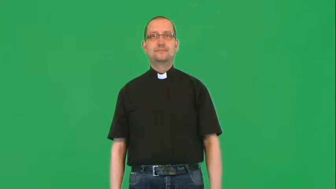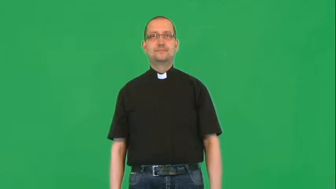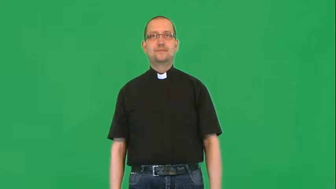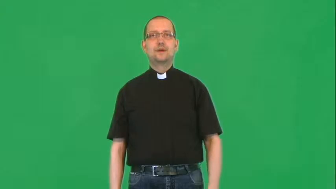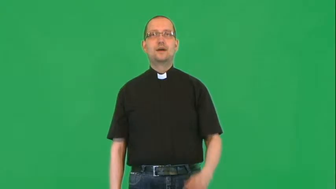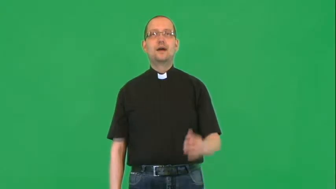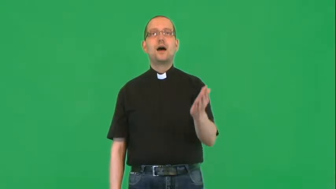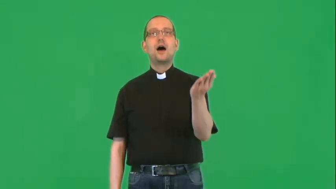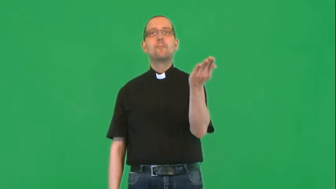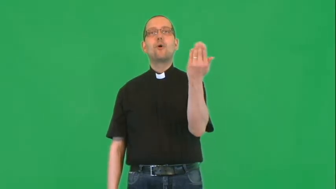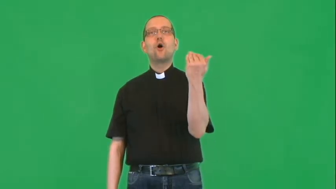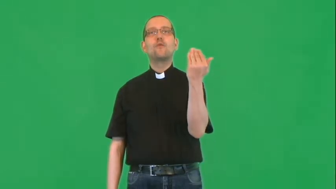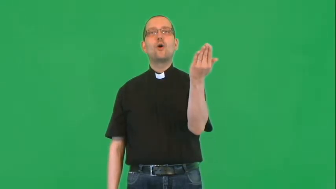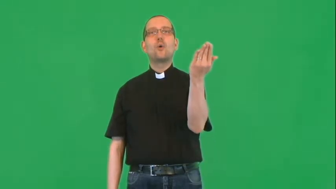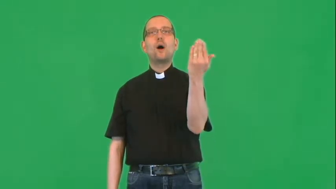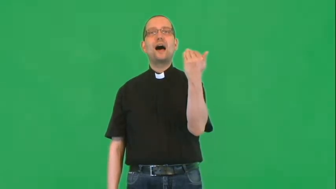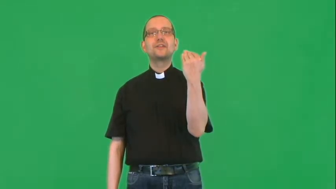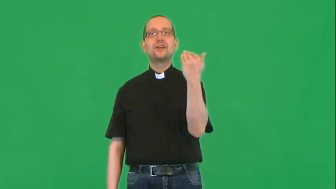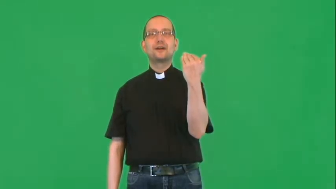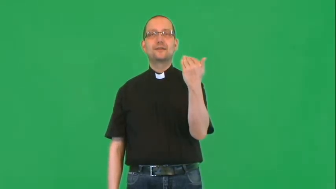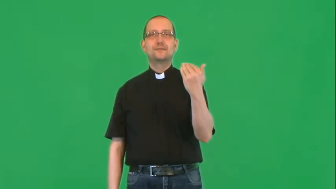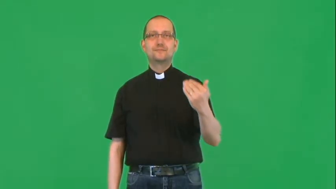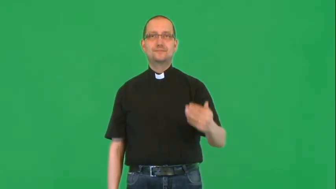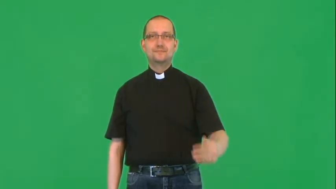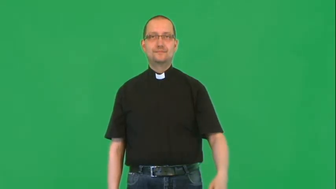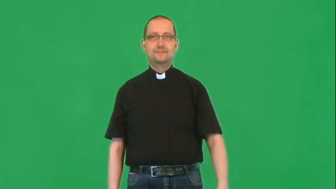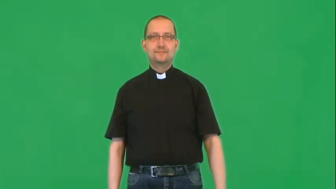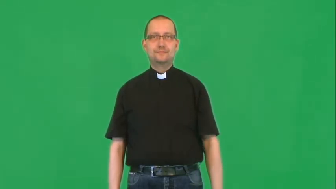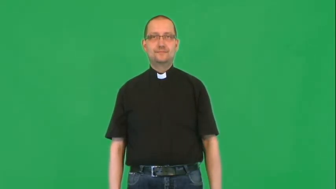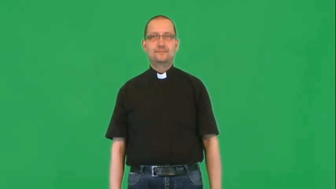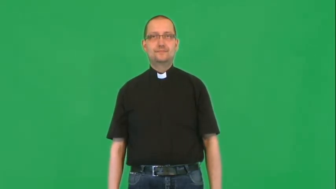powołanie